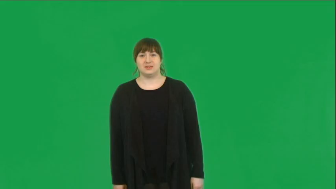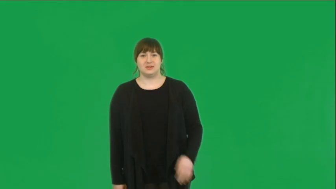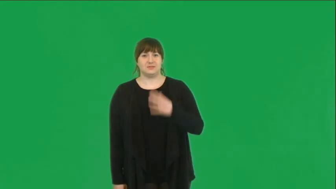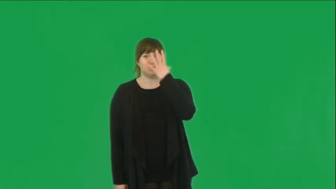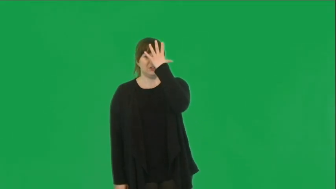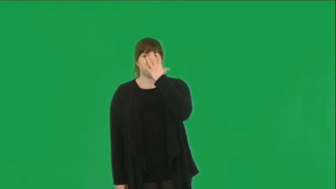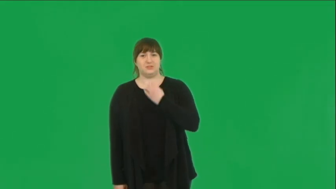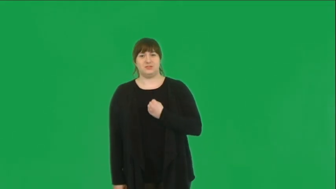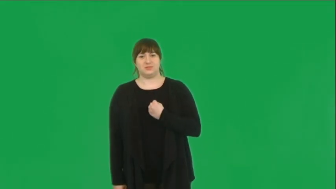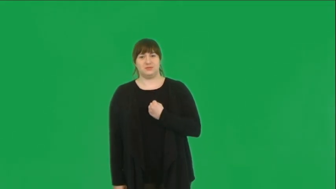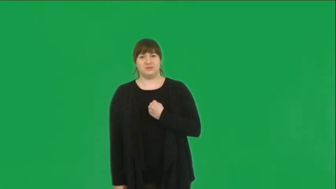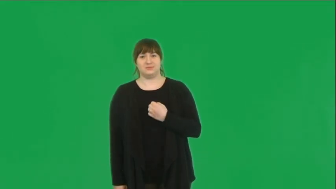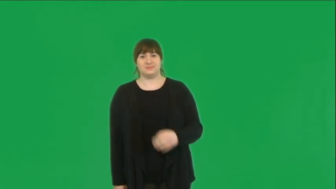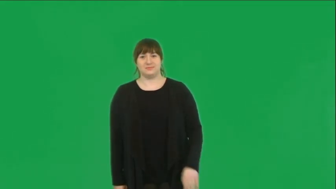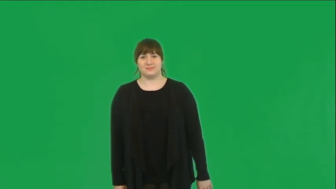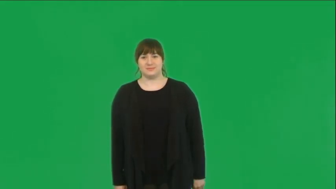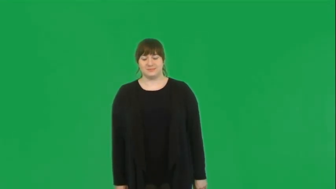wstrzemięźliwość